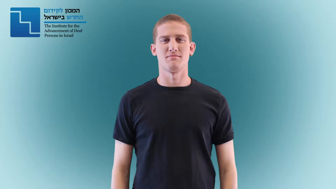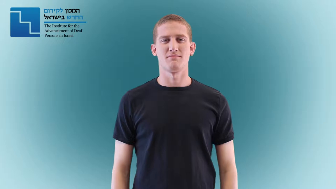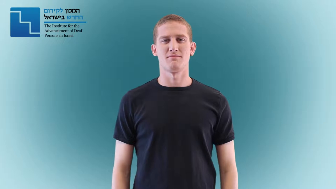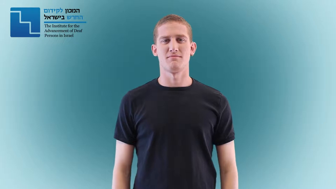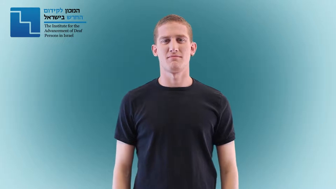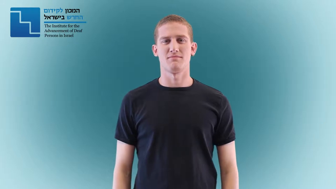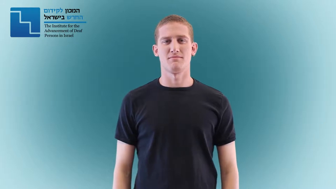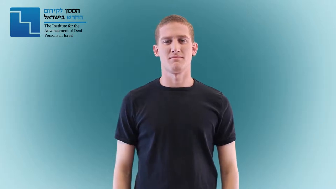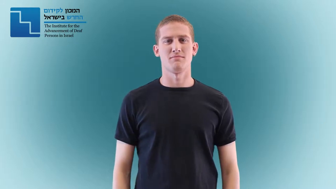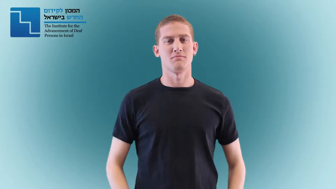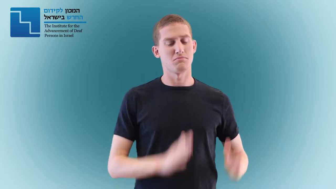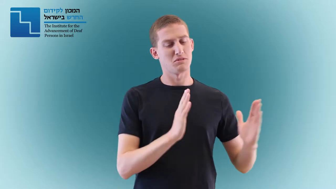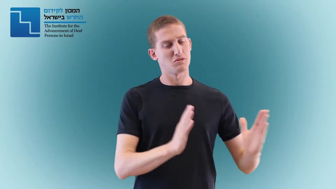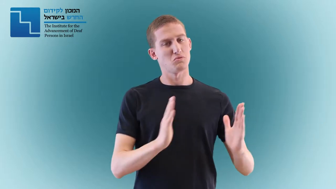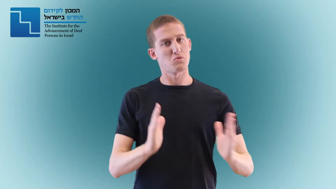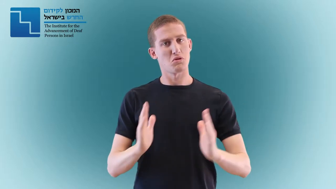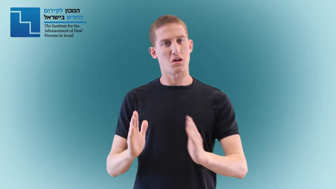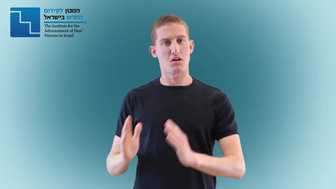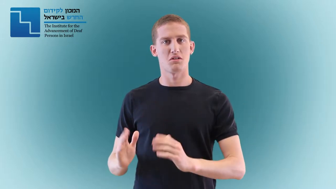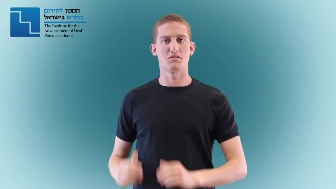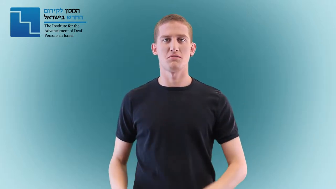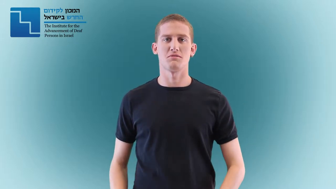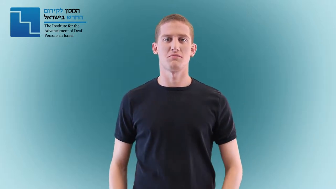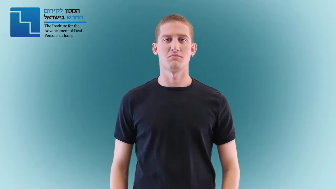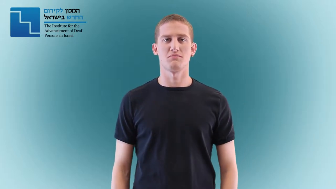מסודר